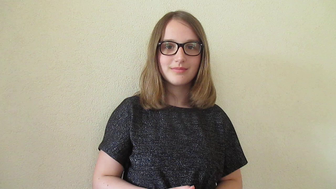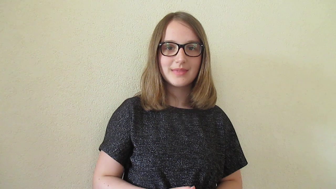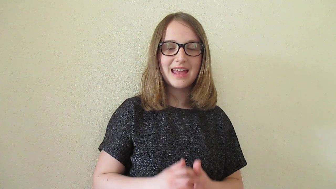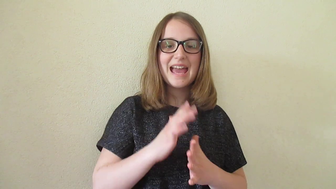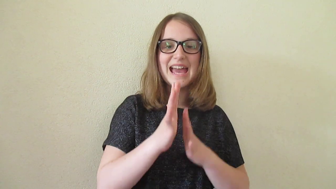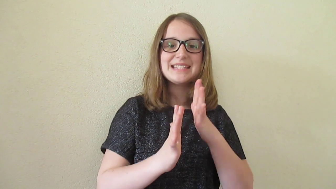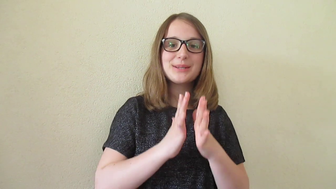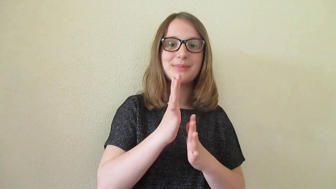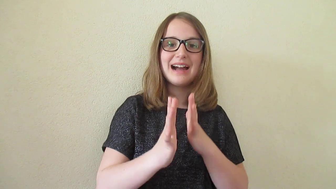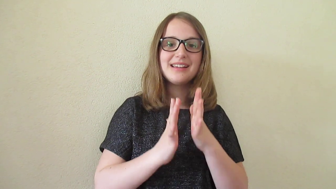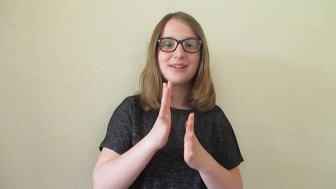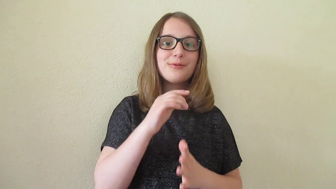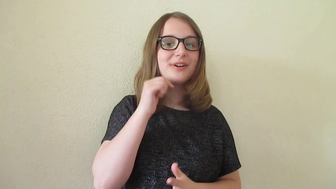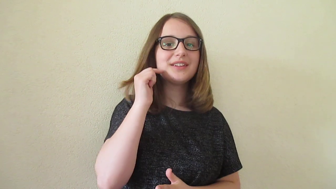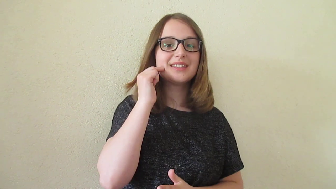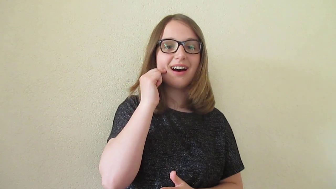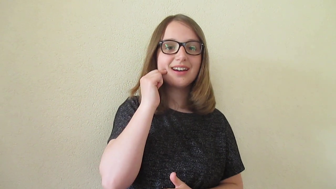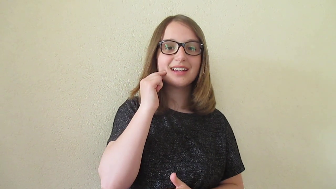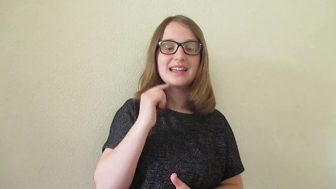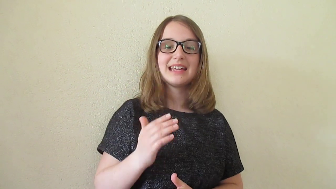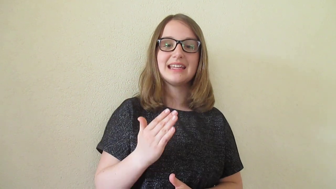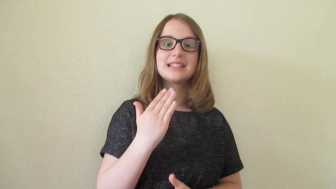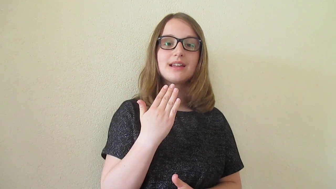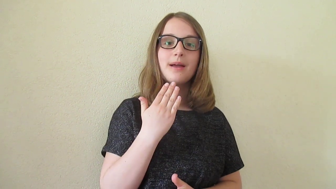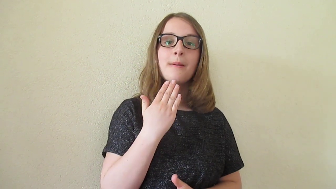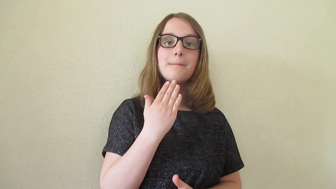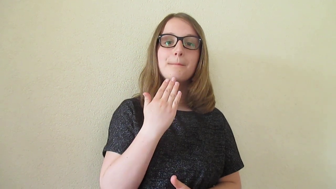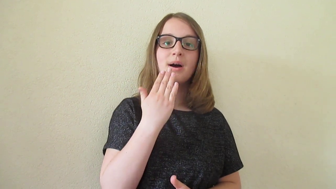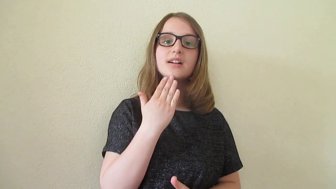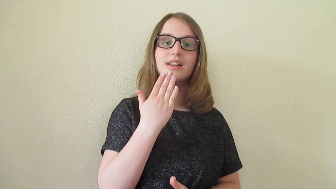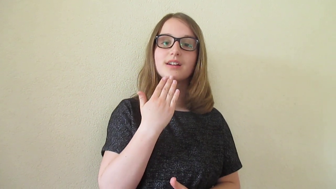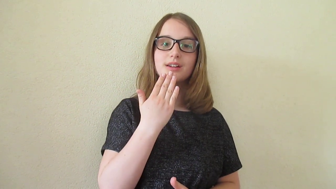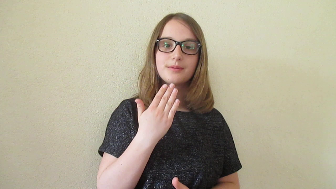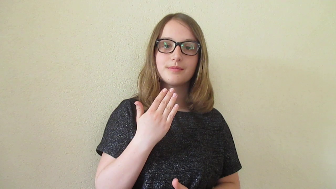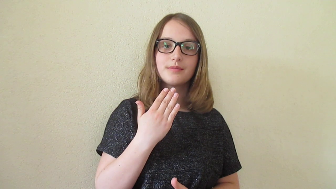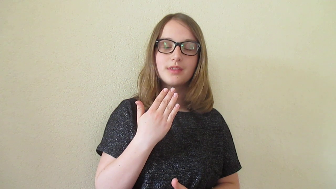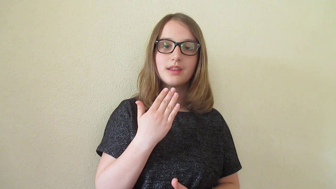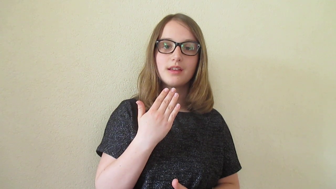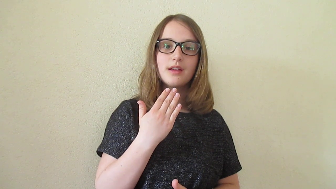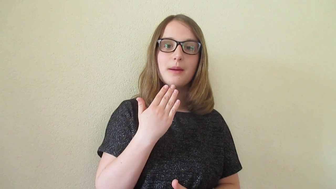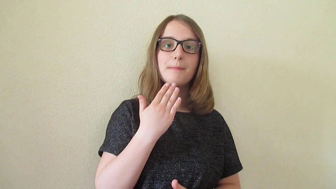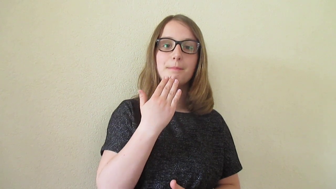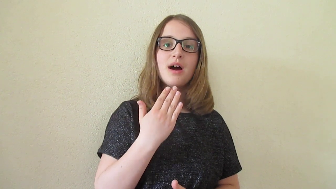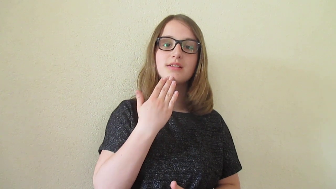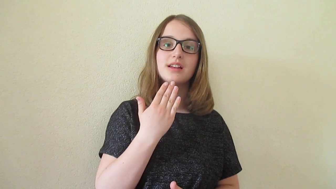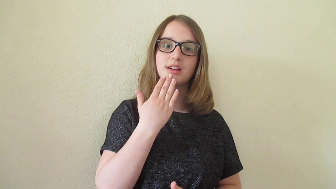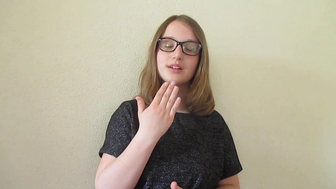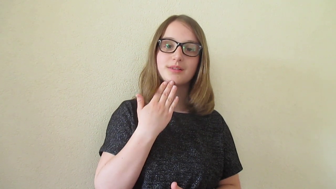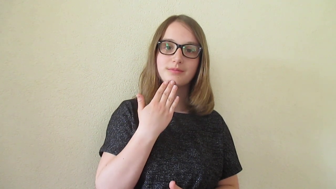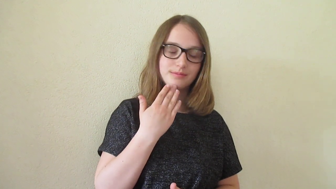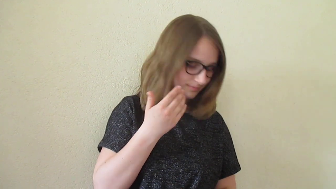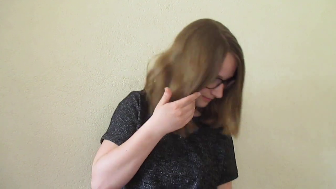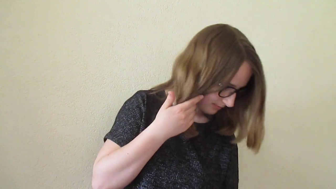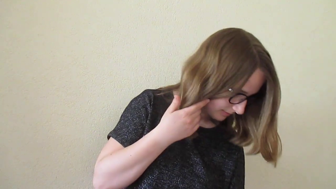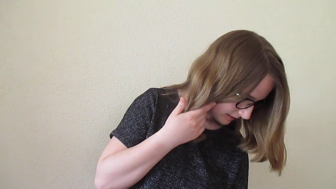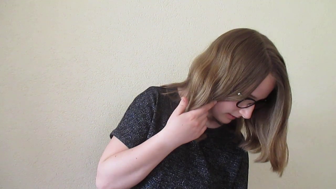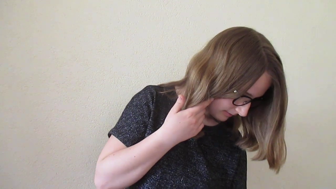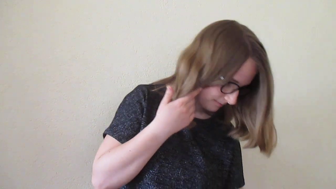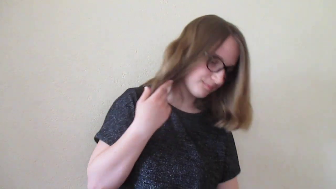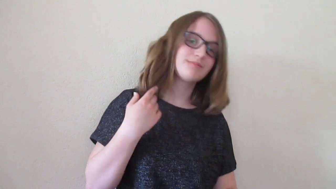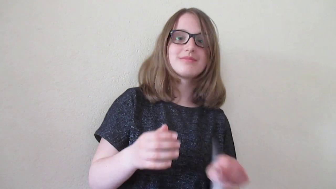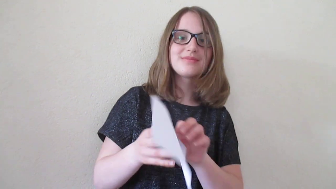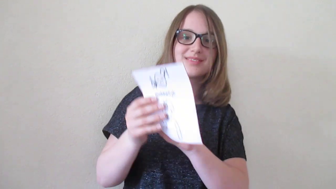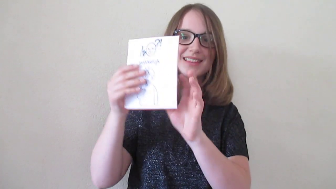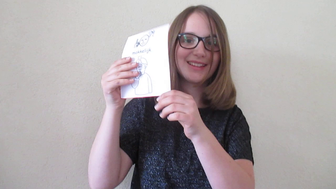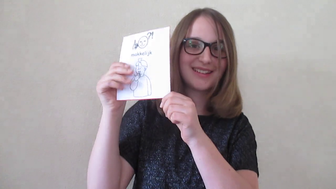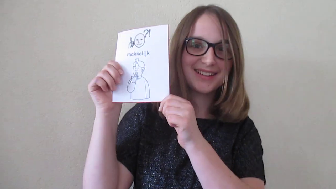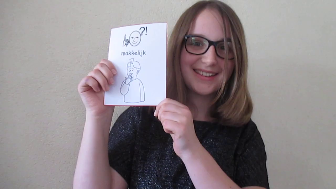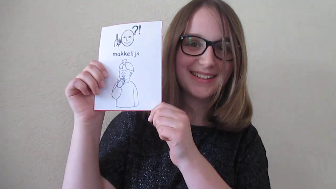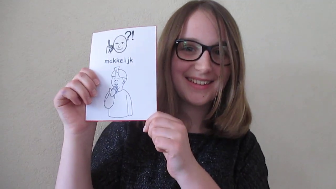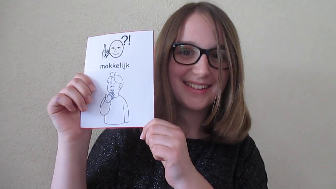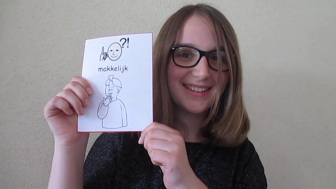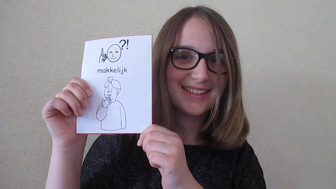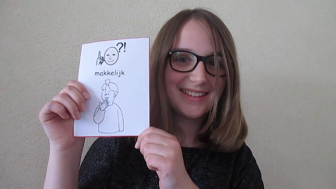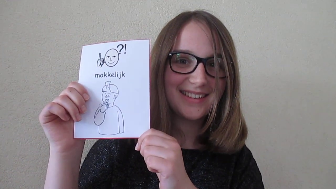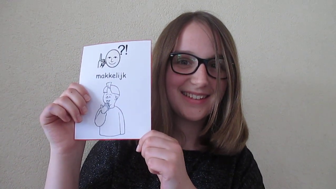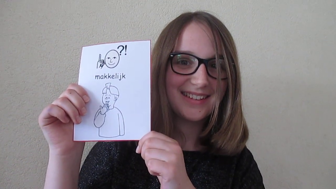makkelijk